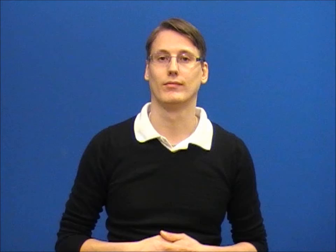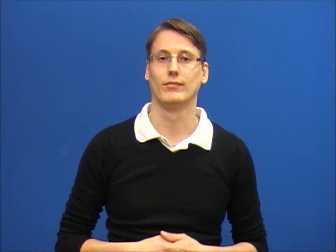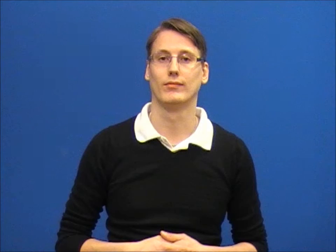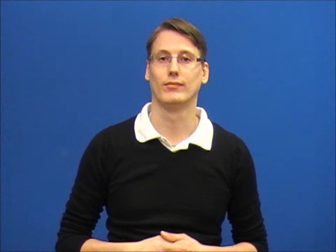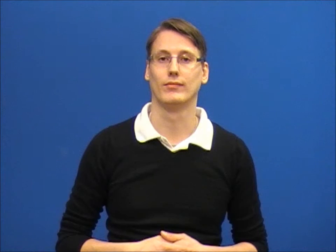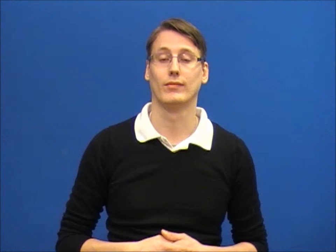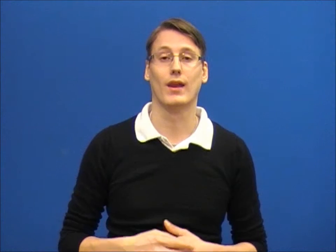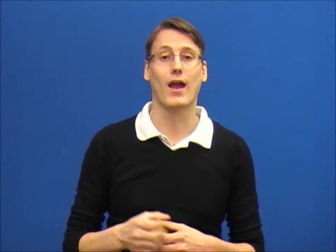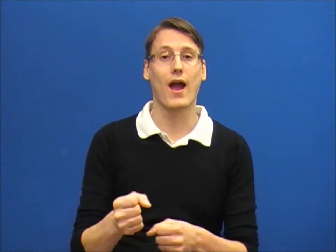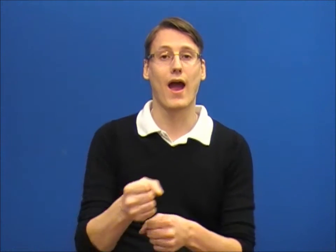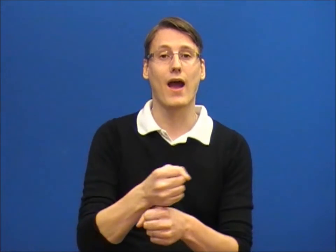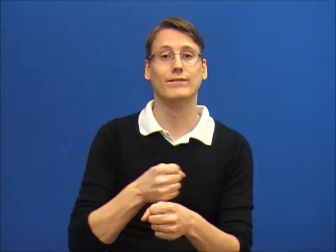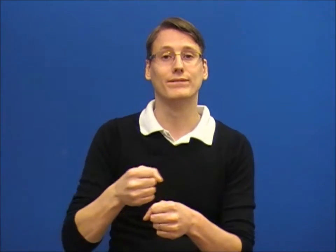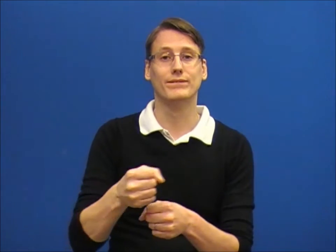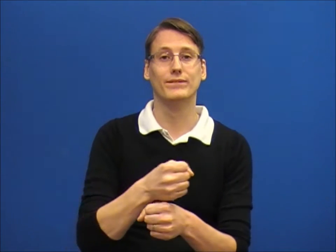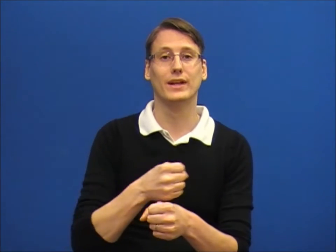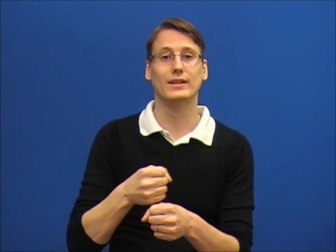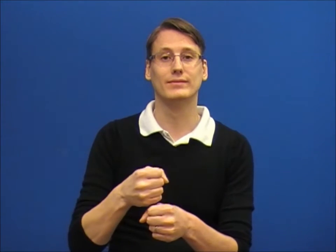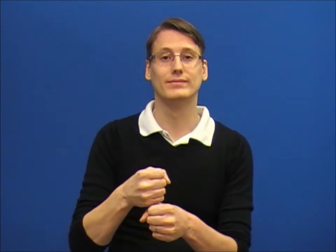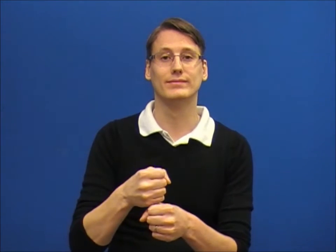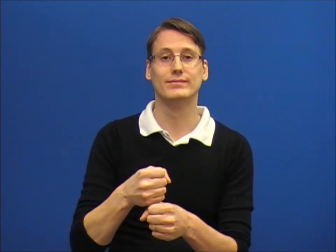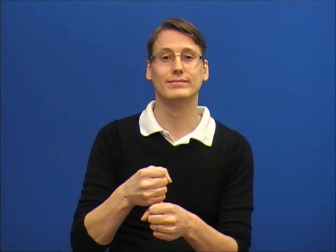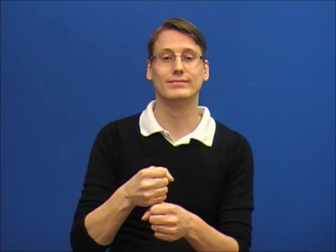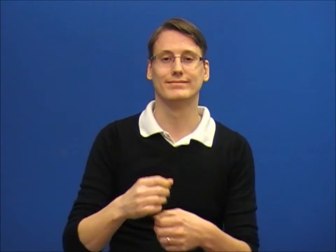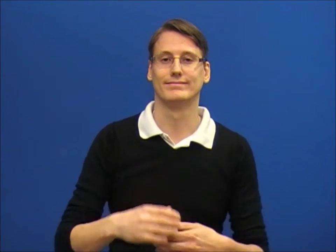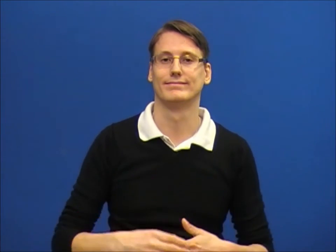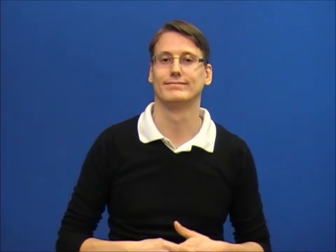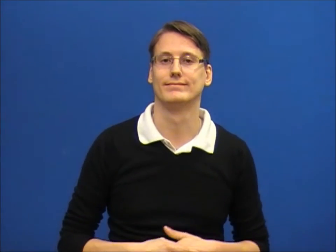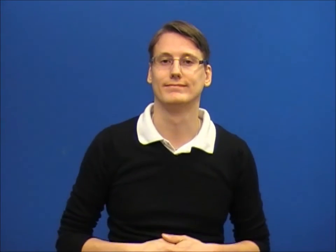KAFFE